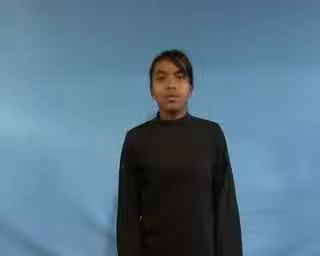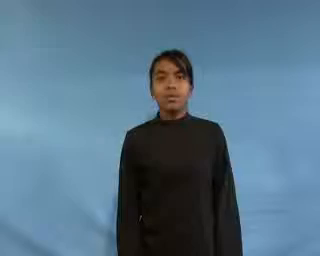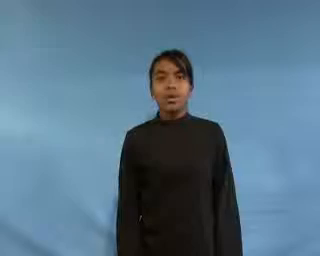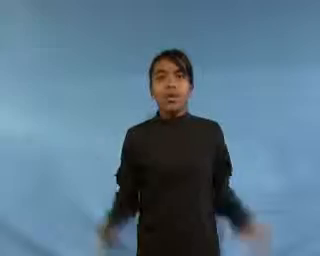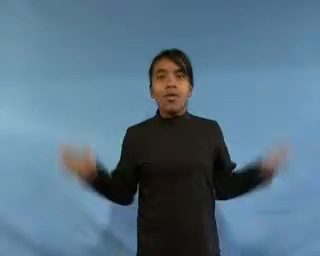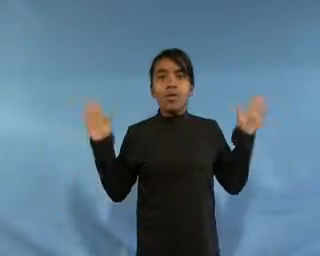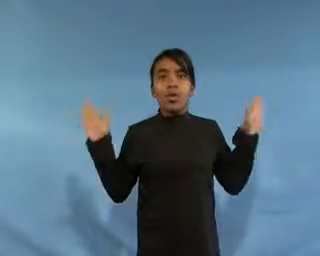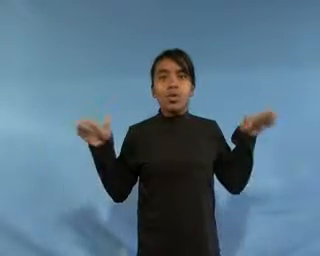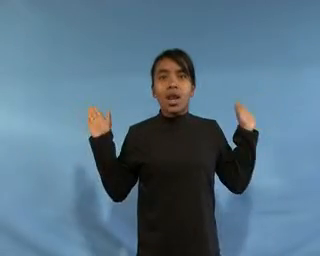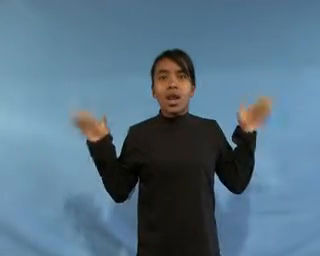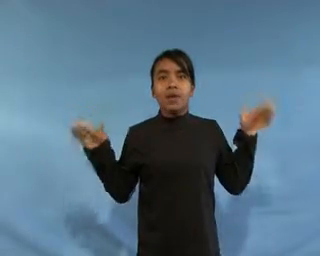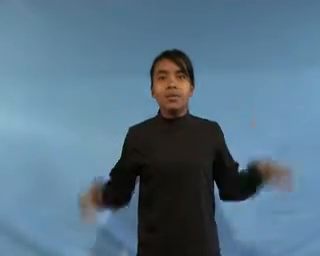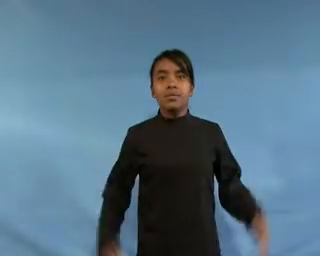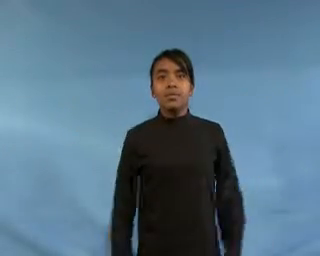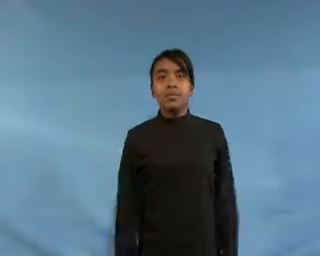vorona